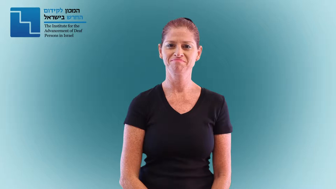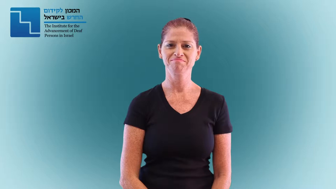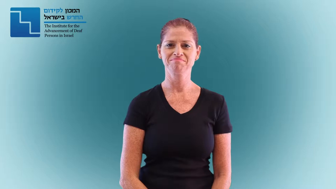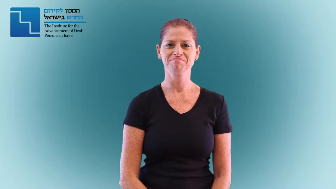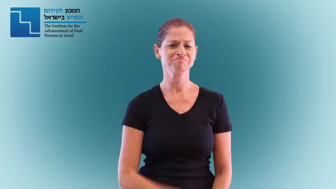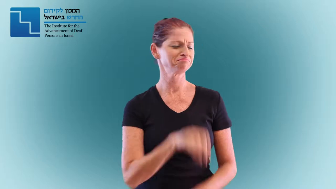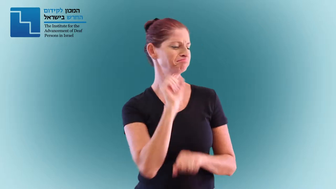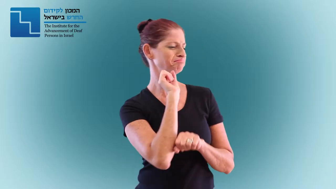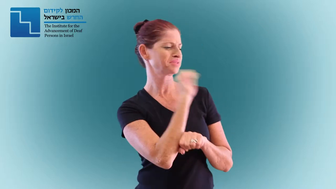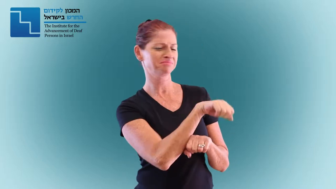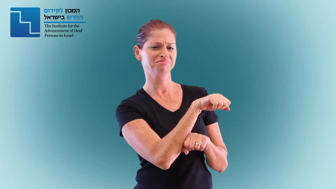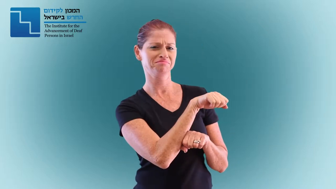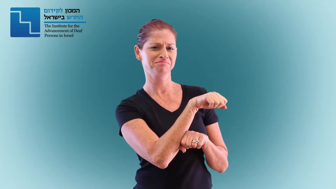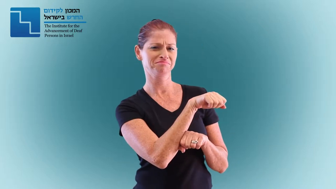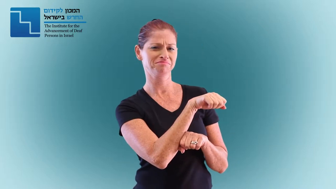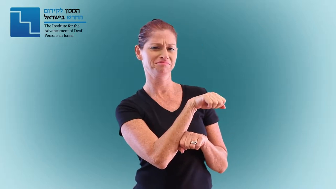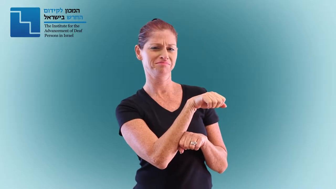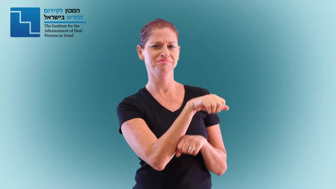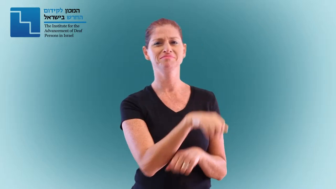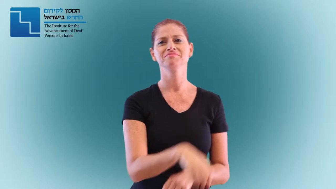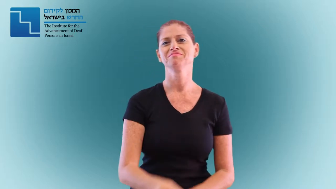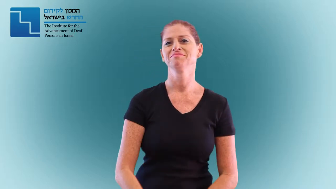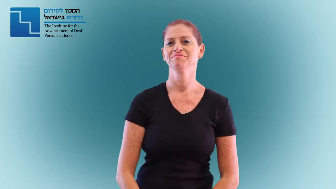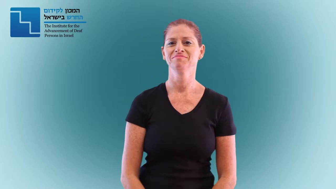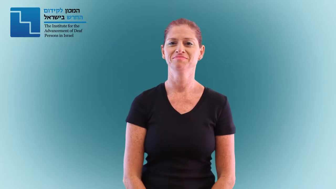גבר עליו